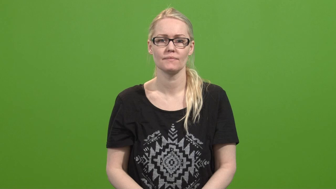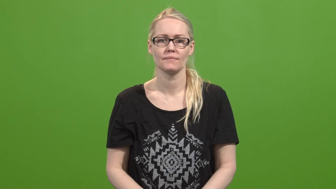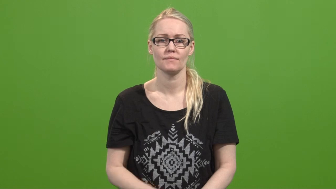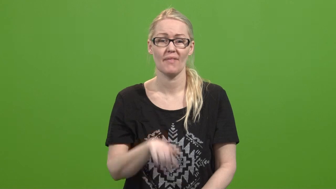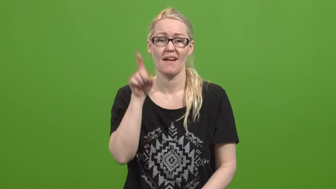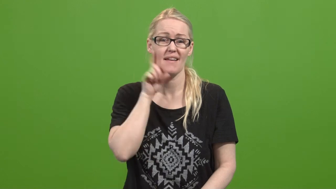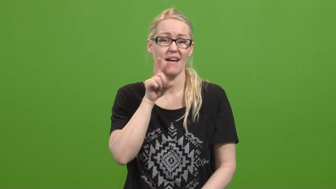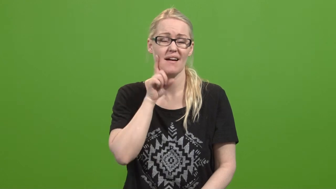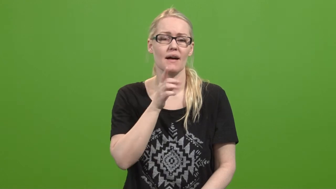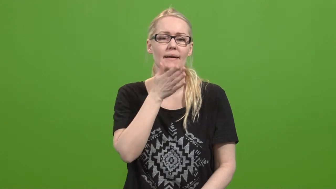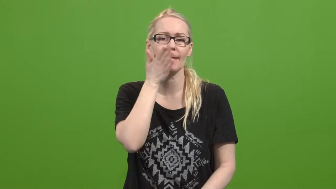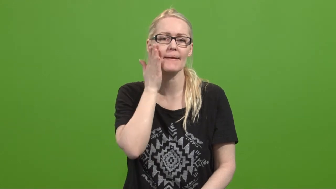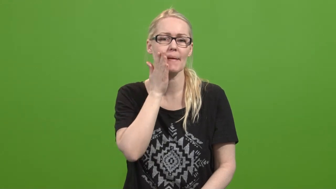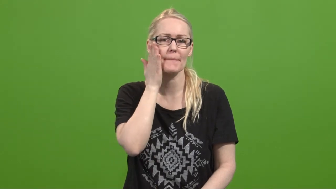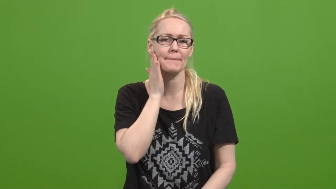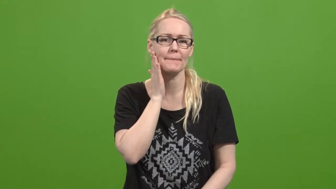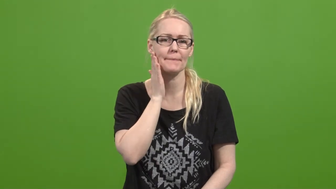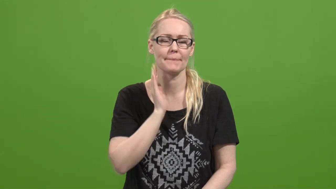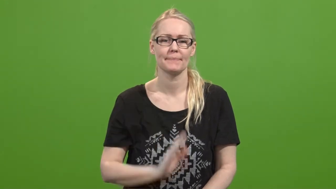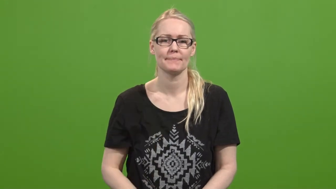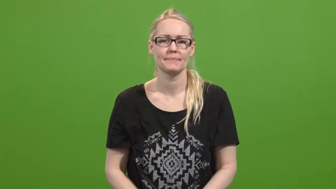Rakkrem